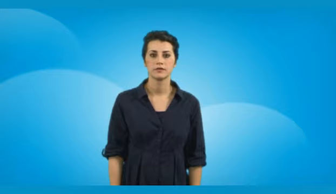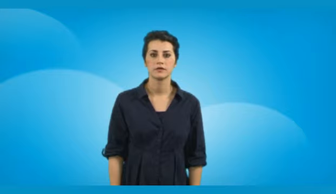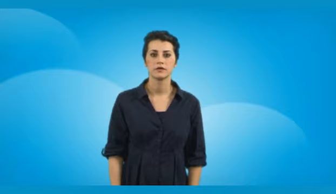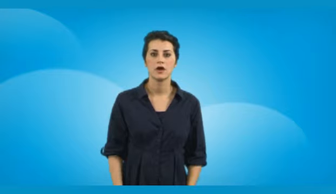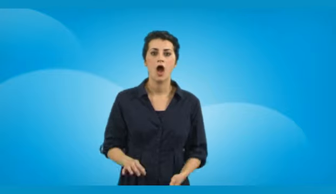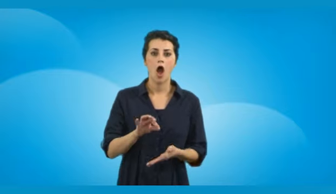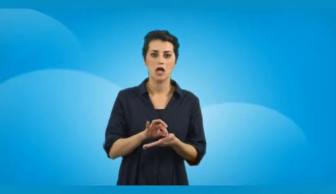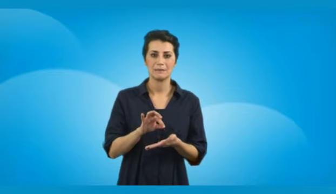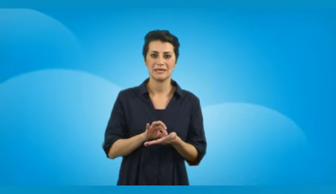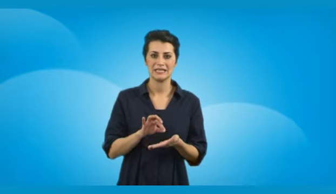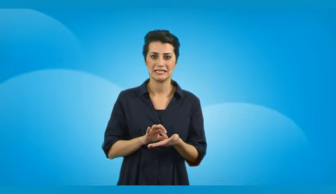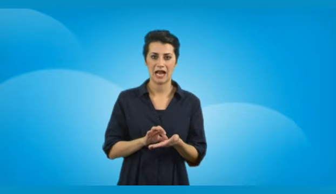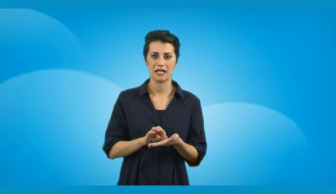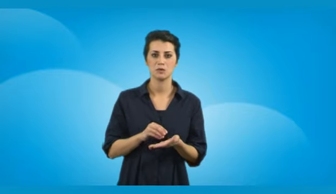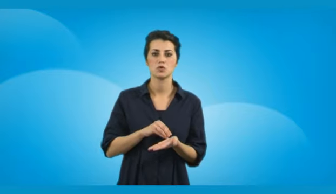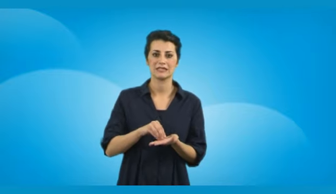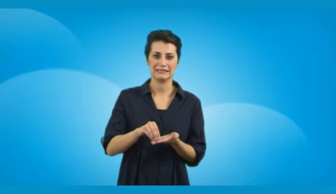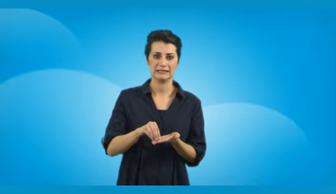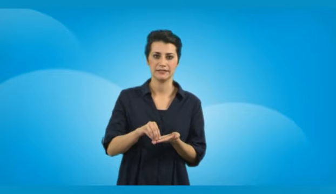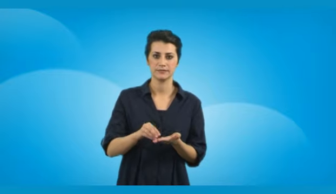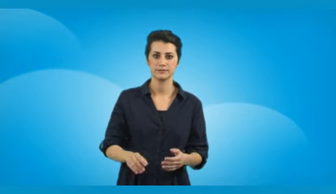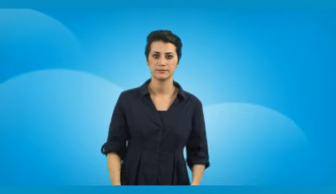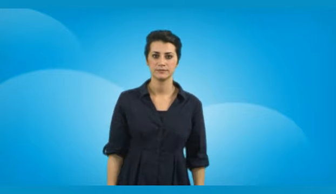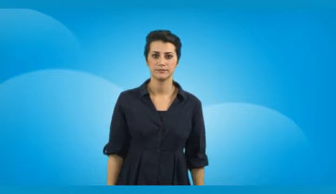Adminisztrációs díj